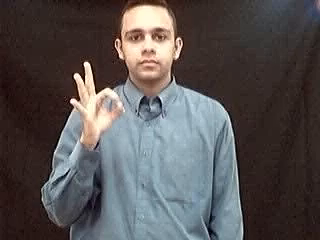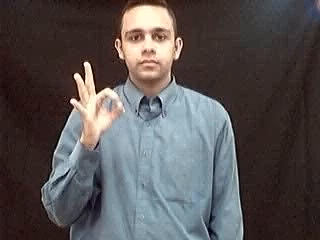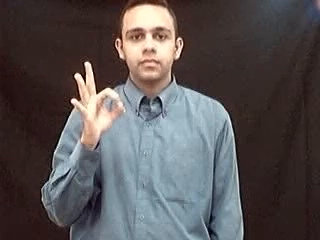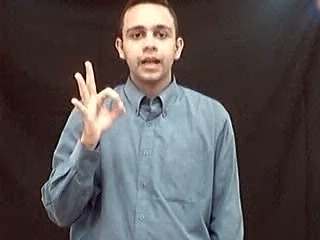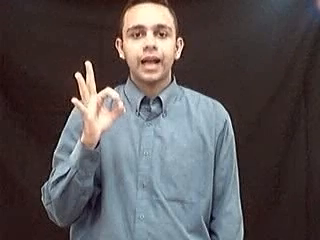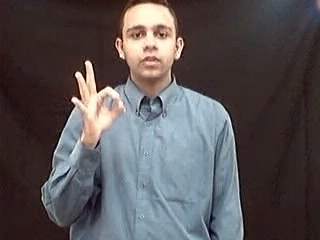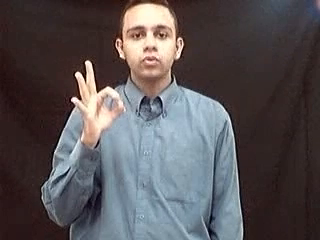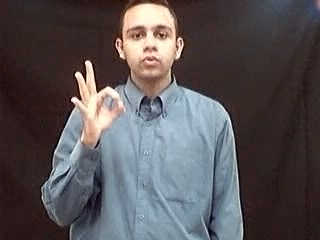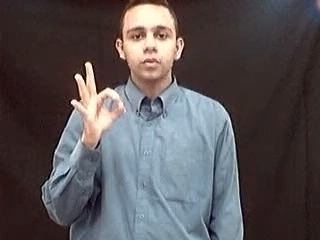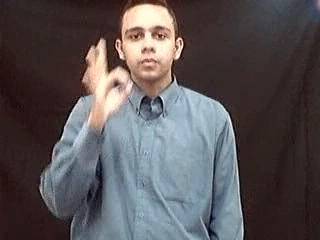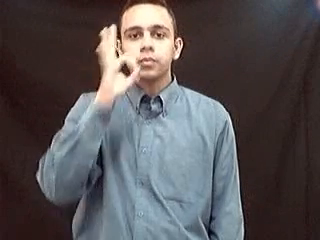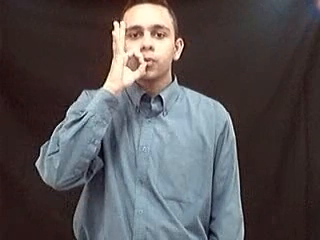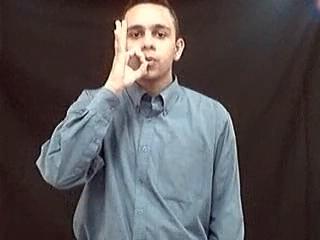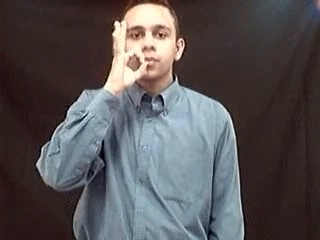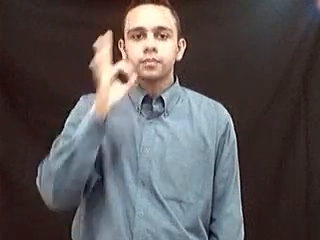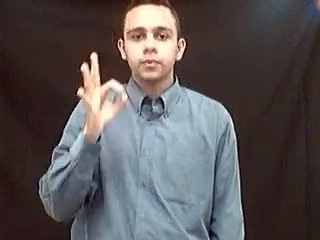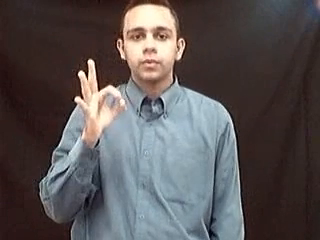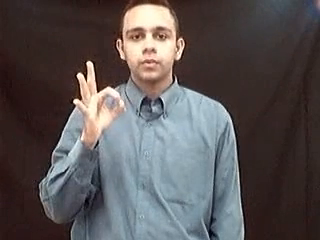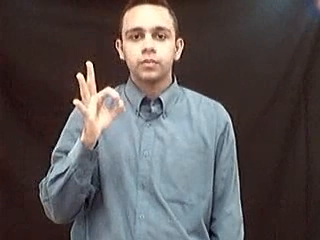canudo